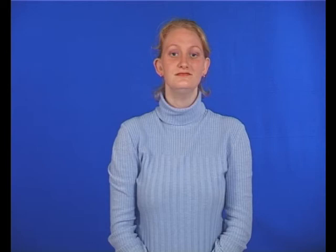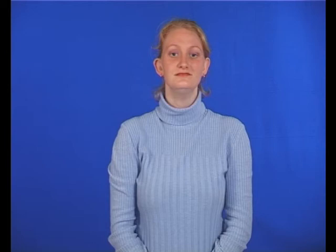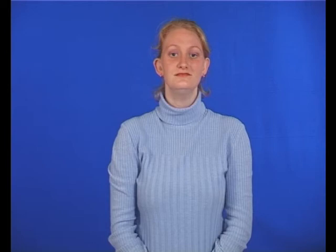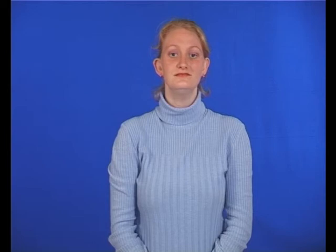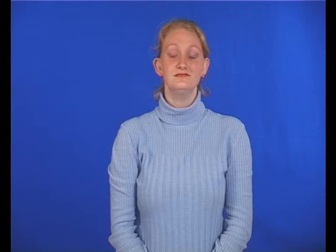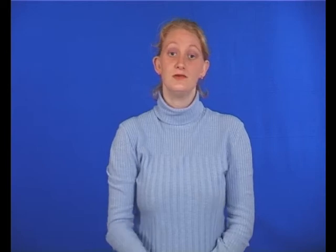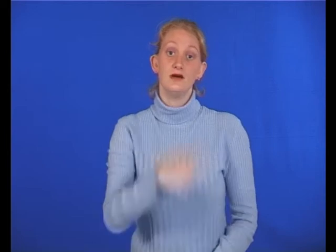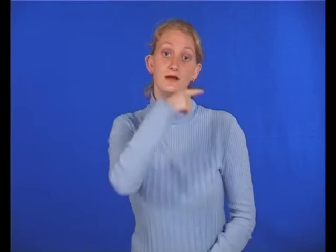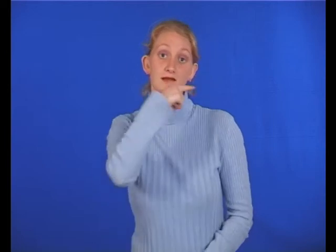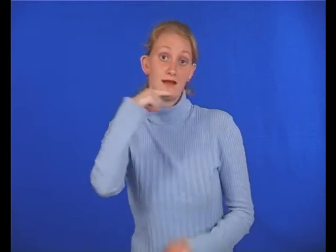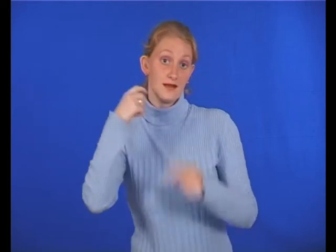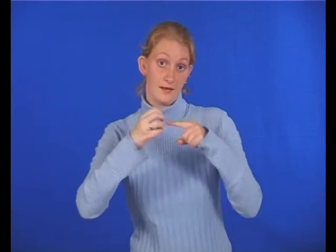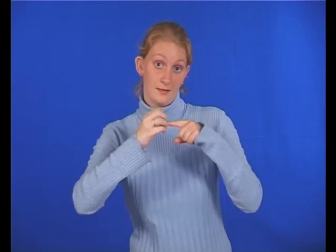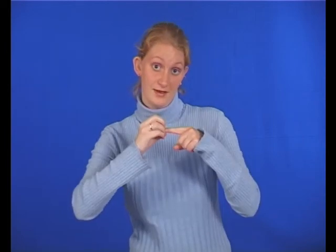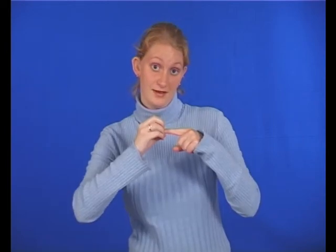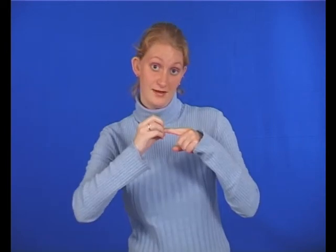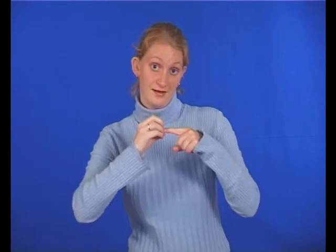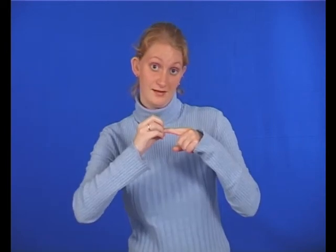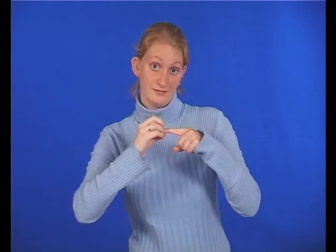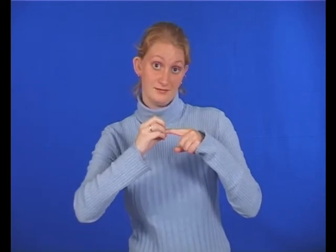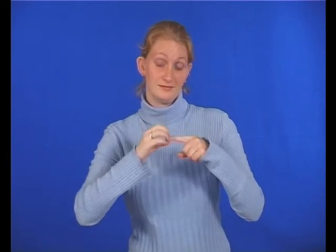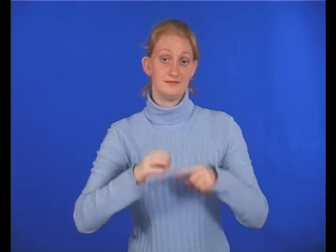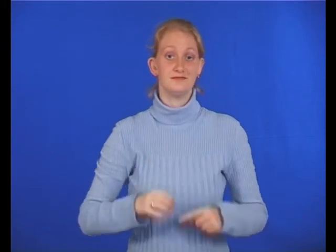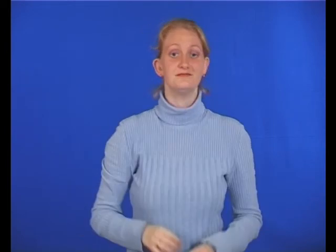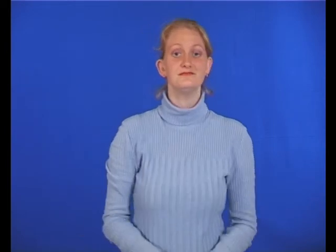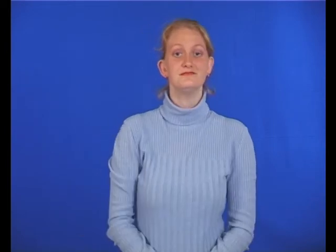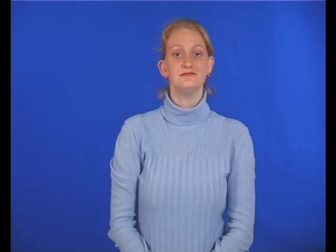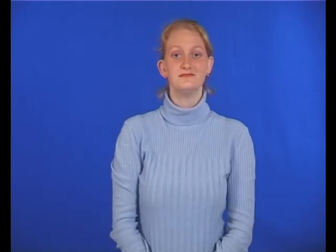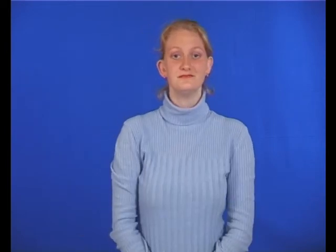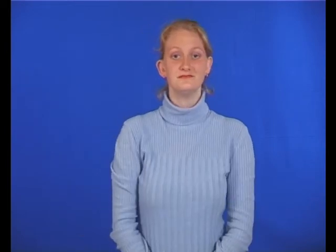jardarber